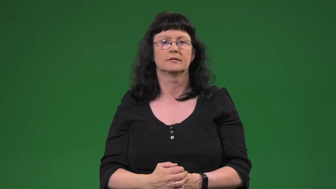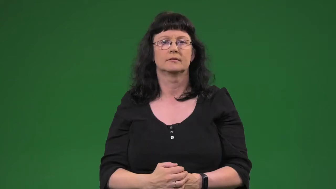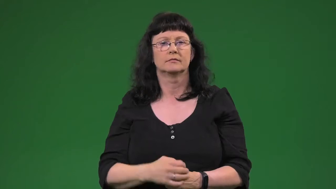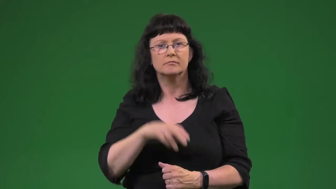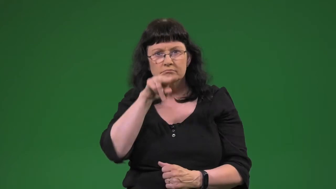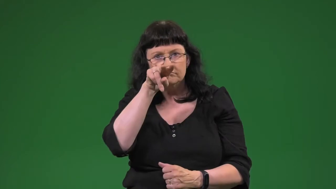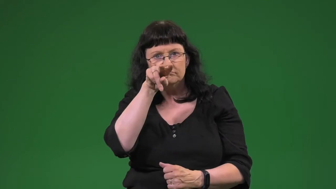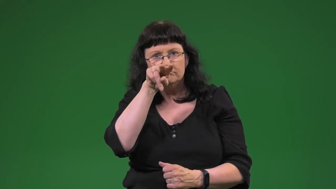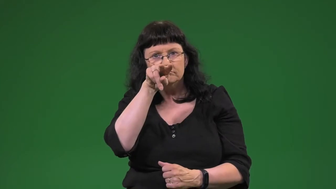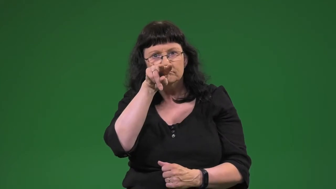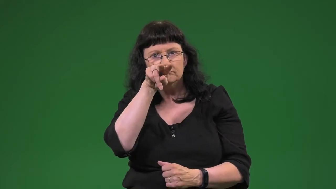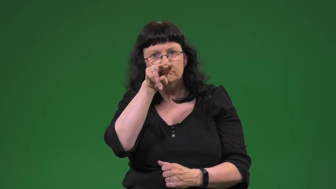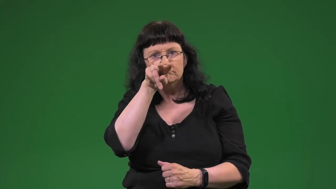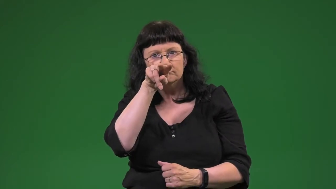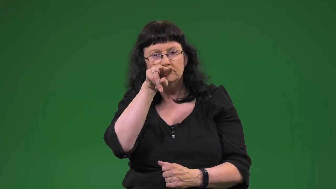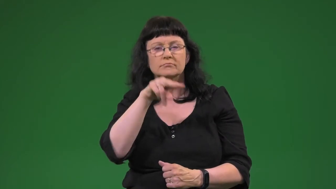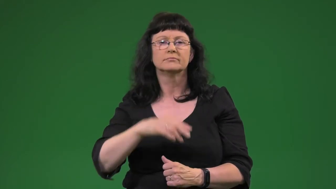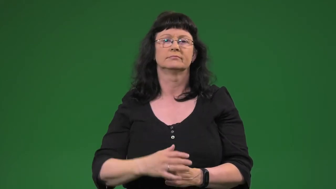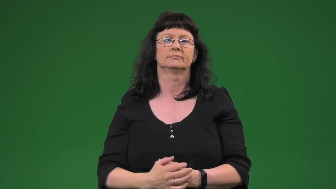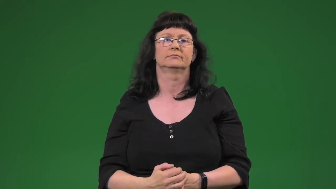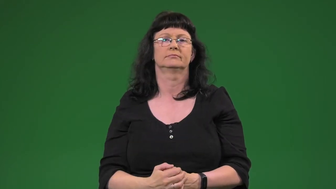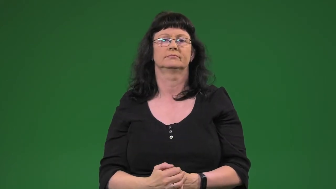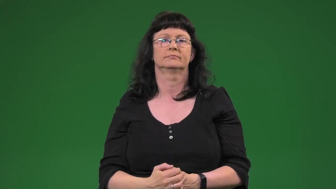Einblína